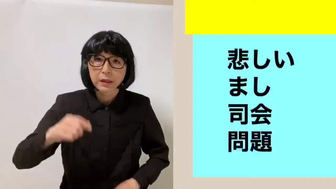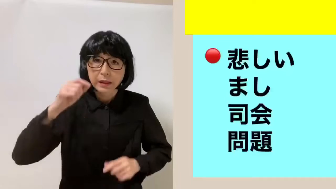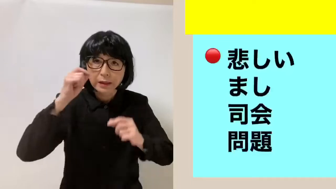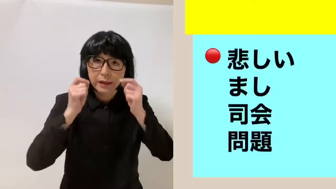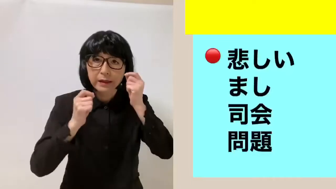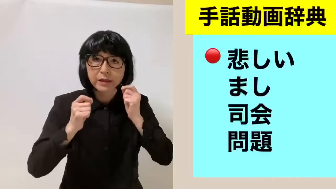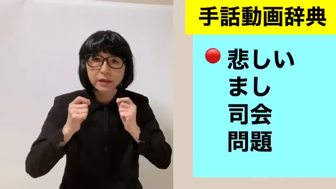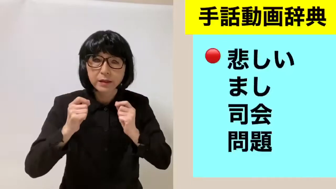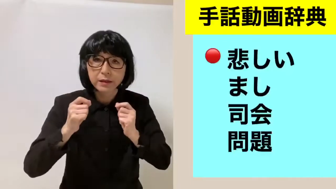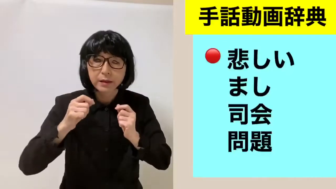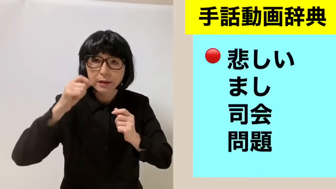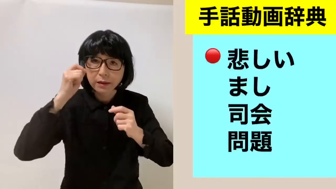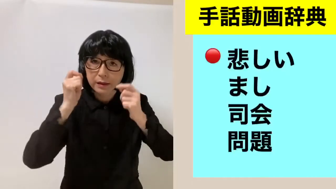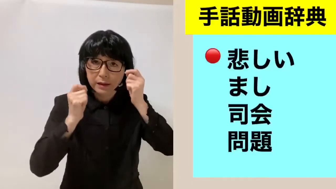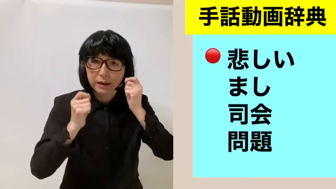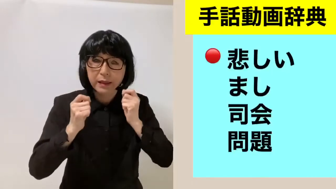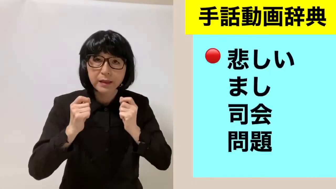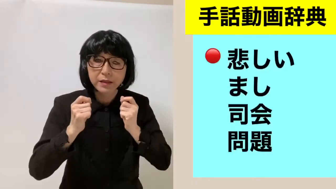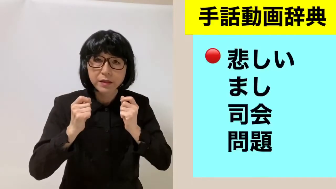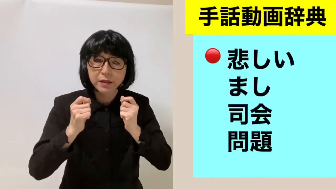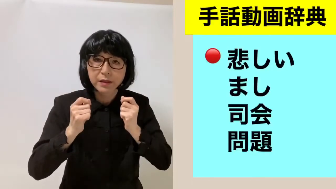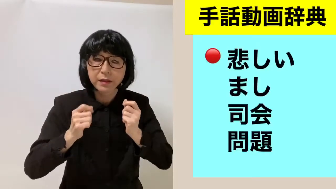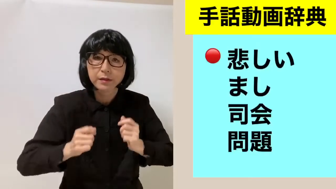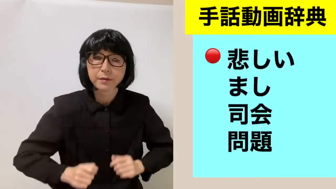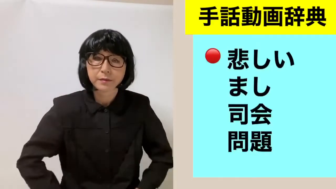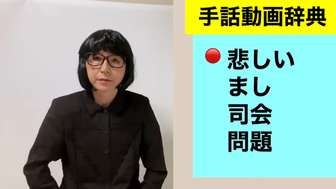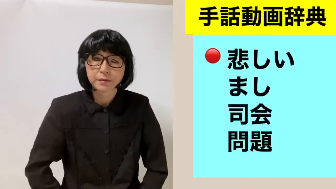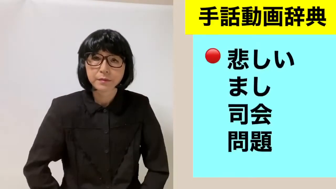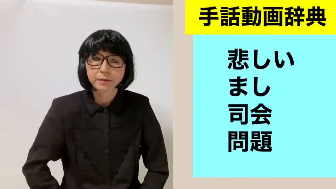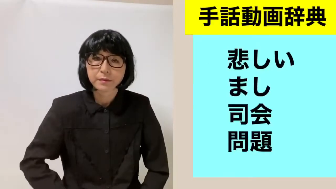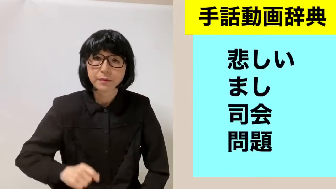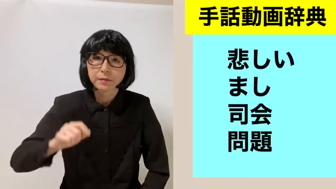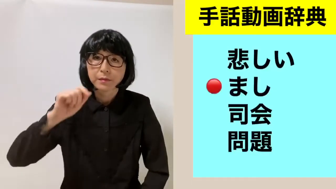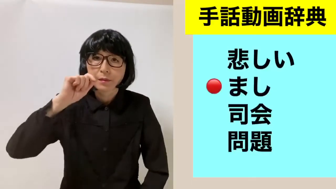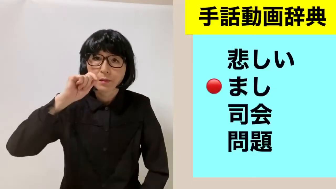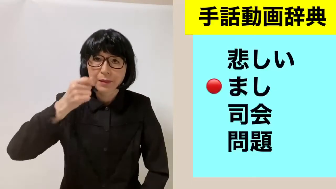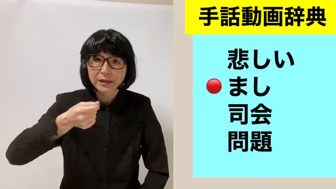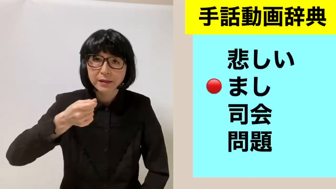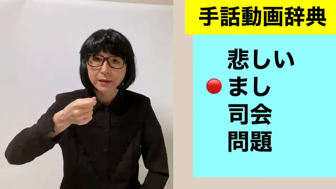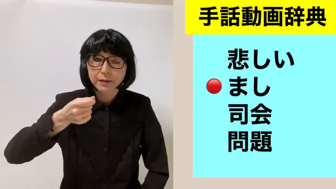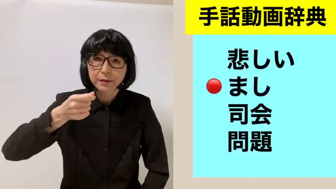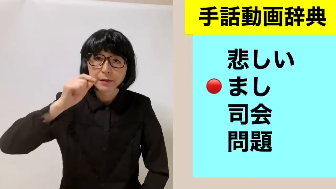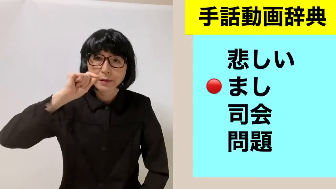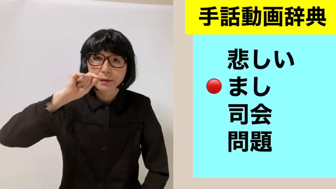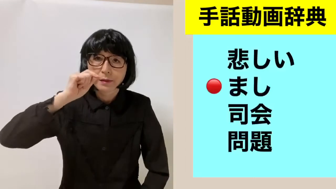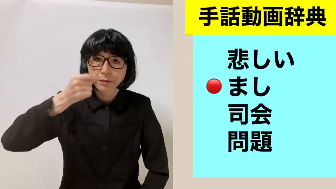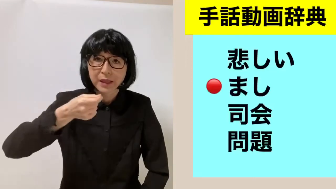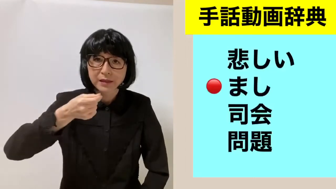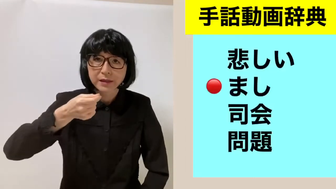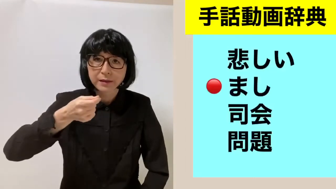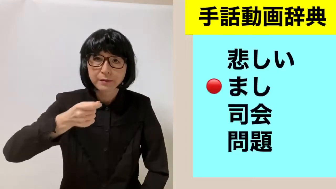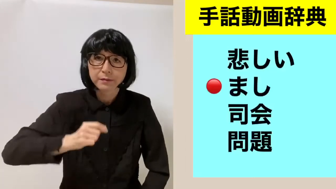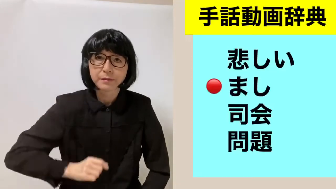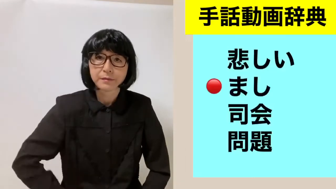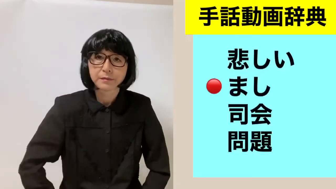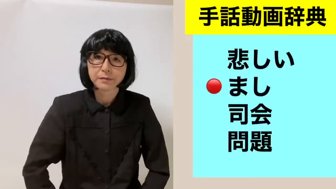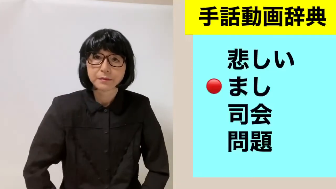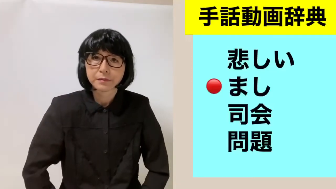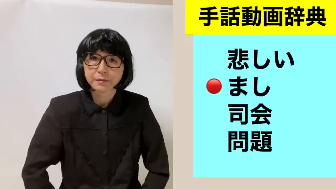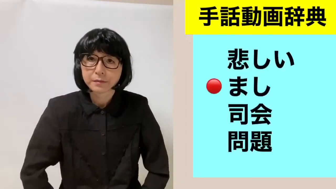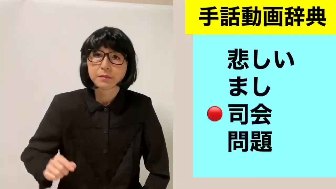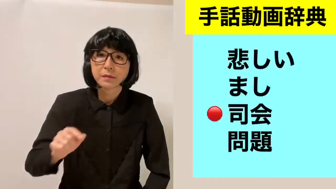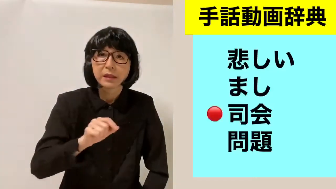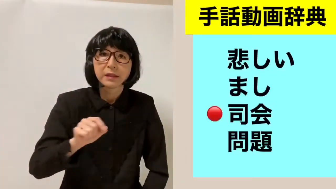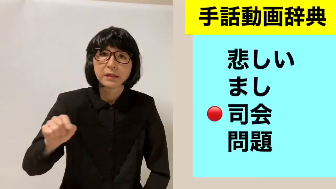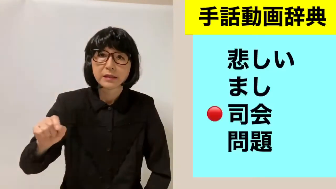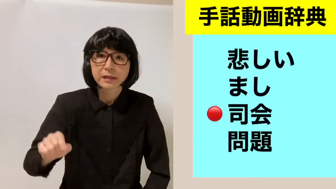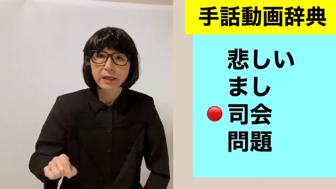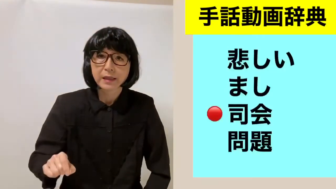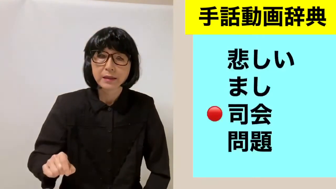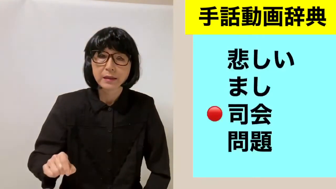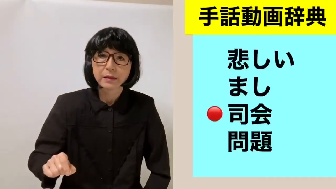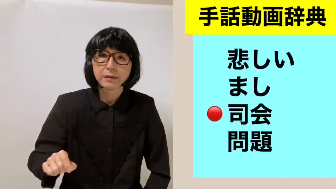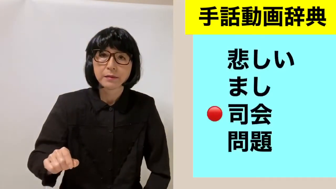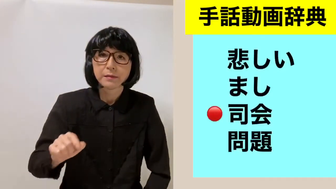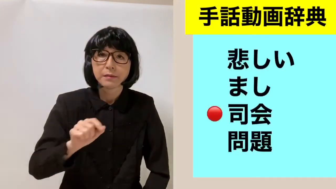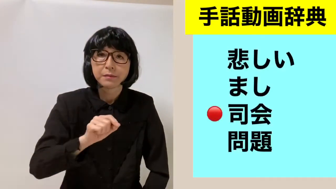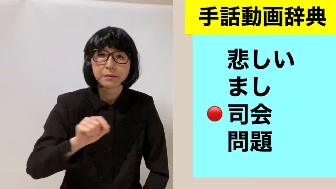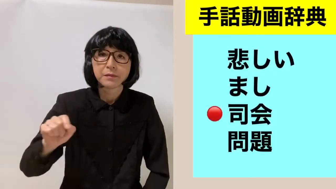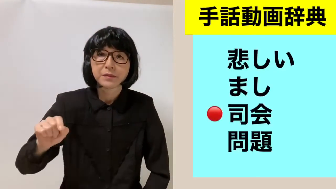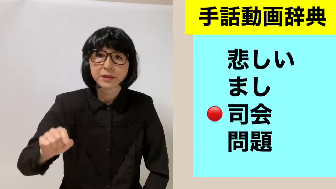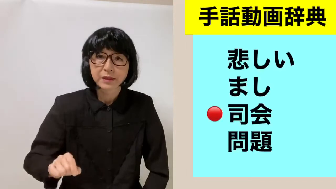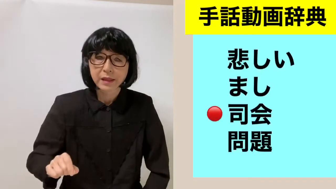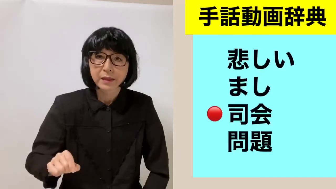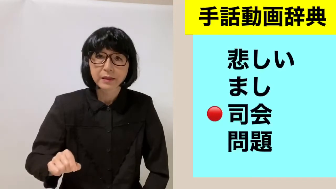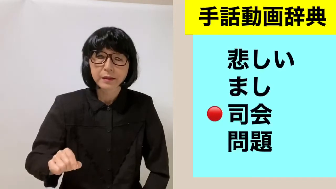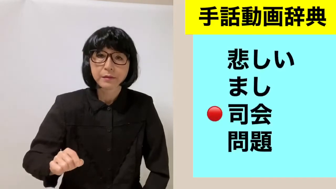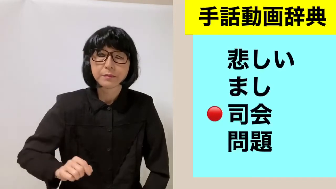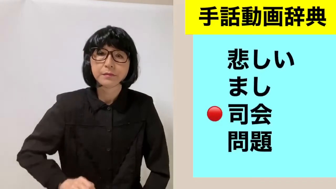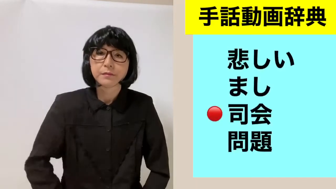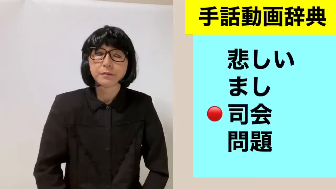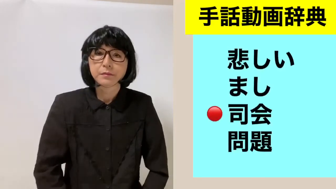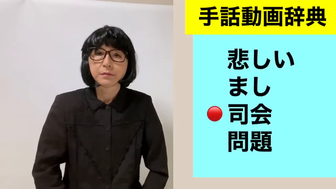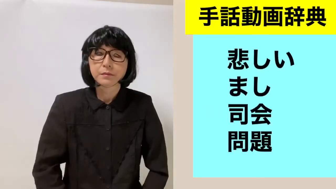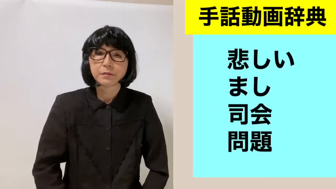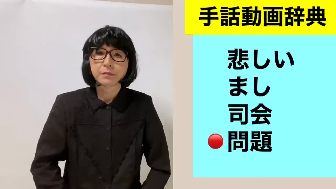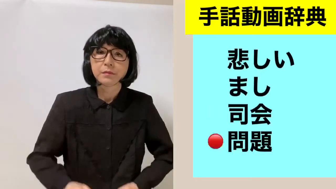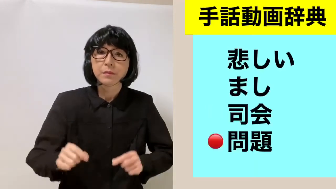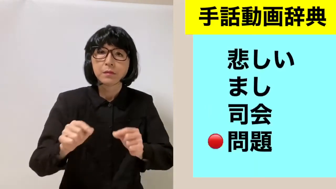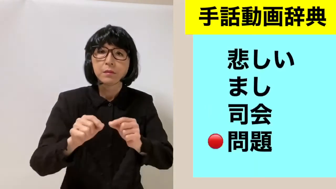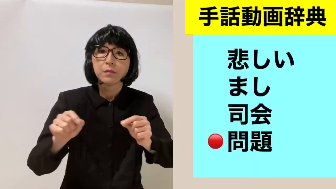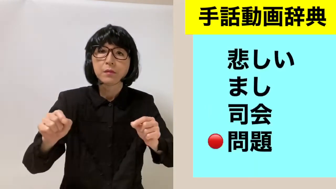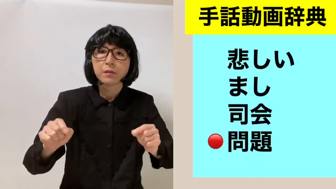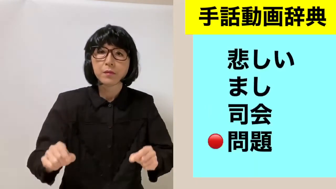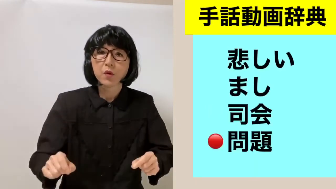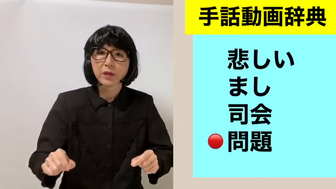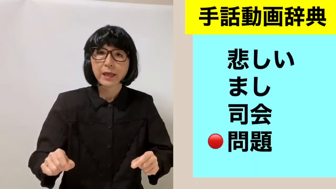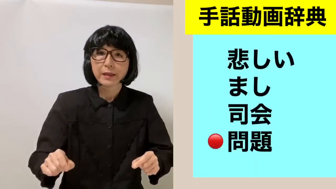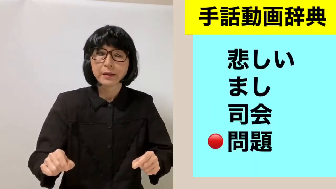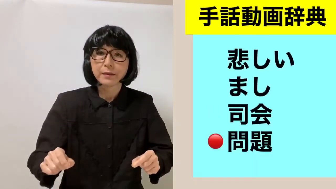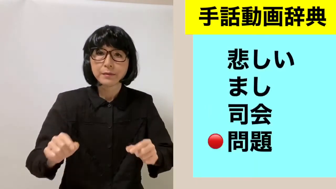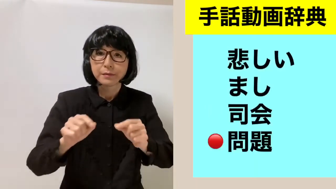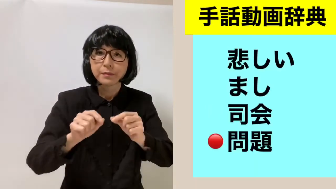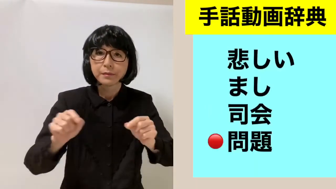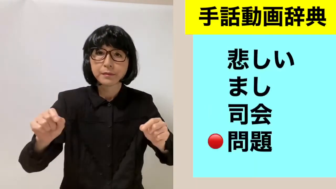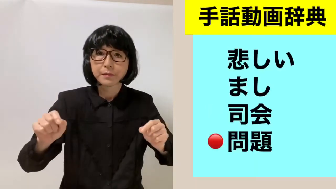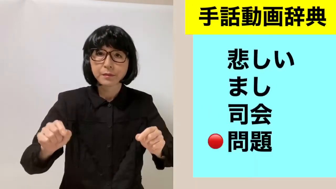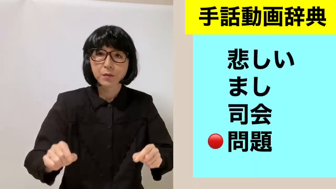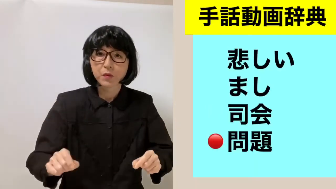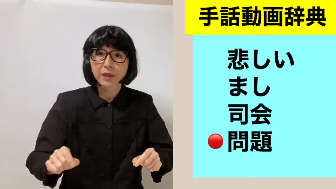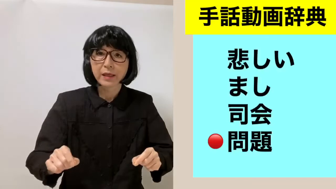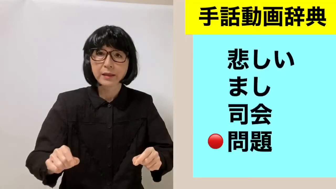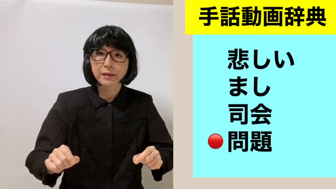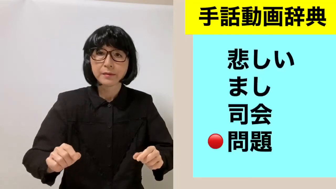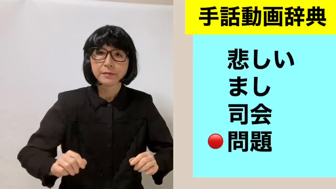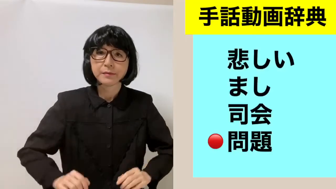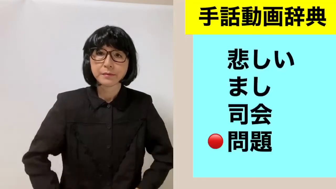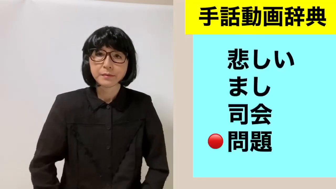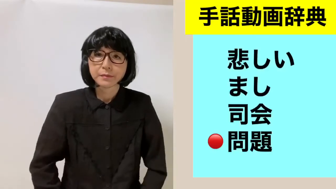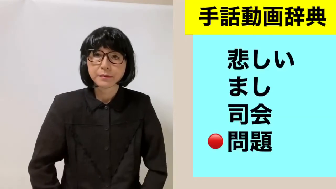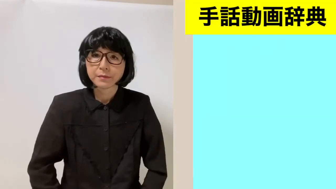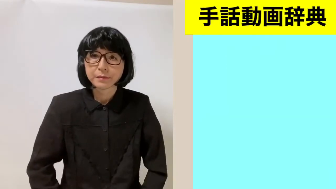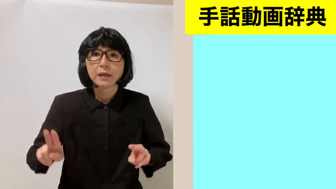悲しい/まし/司会/問題